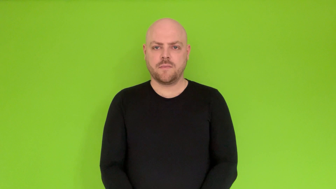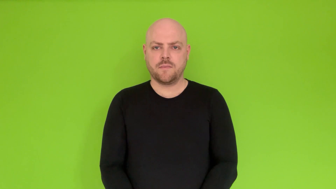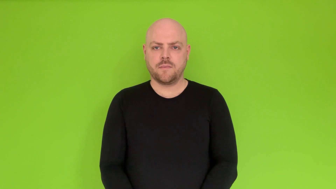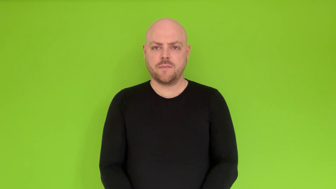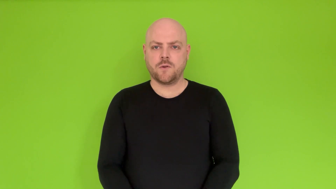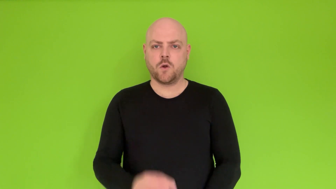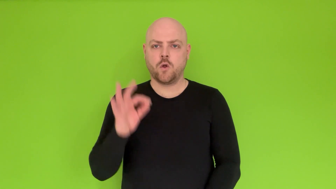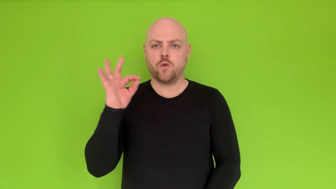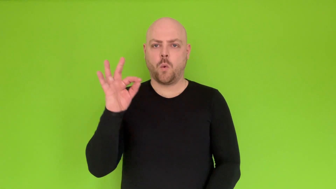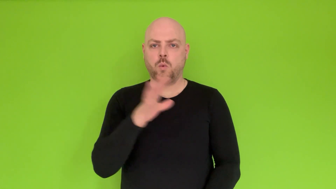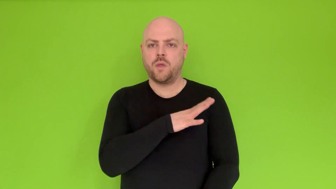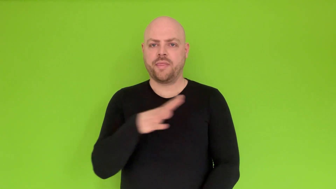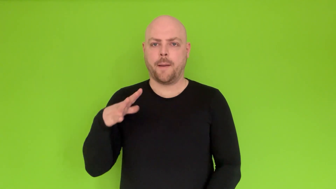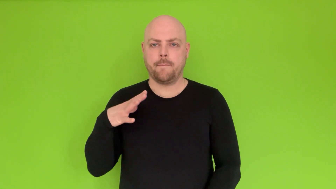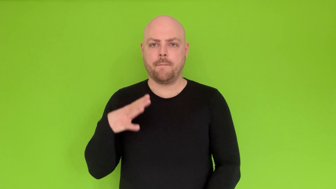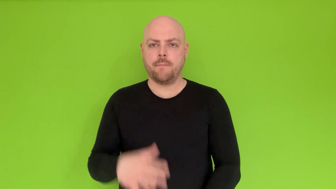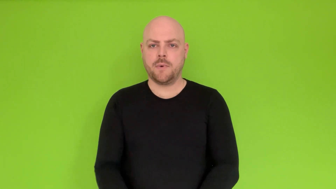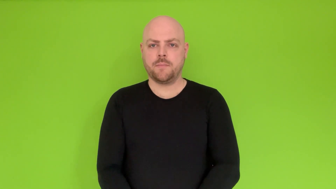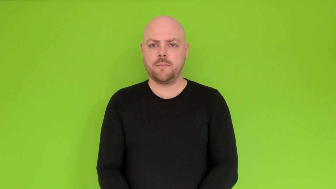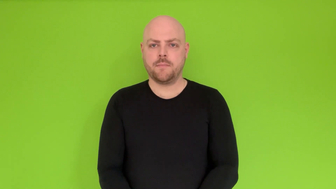Tongres-Notre-Dame